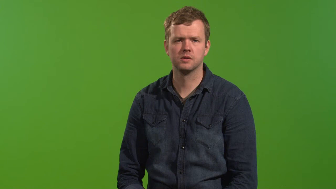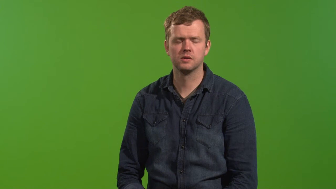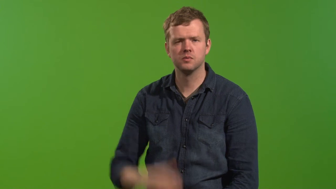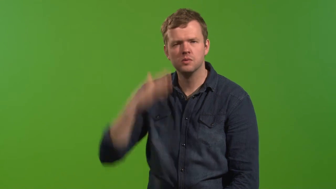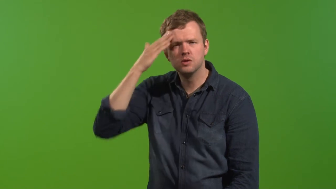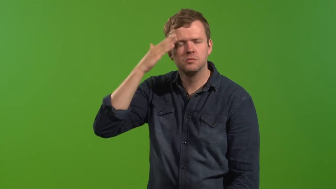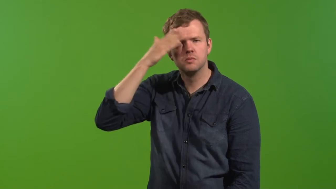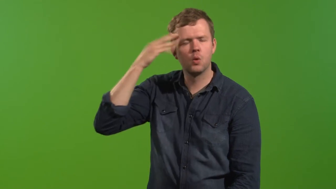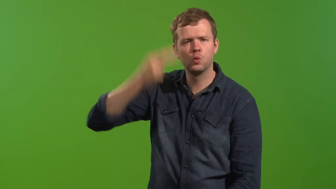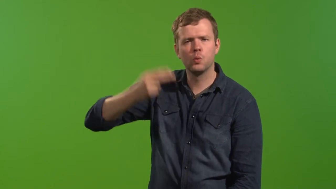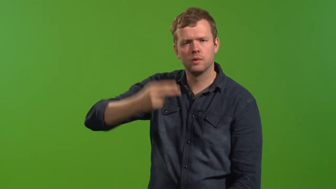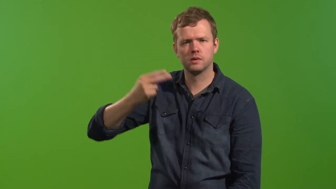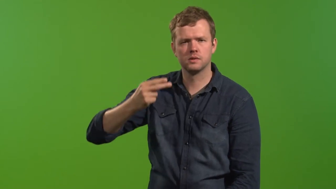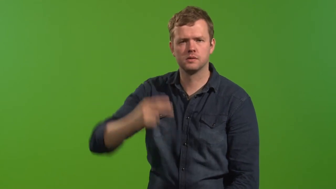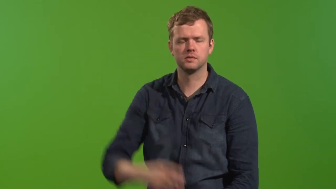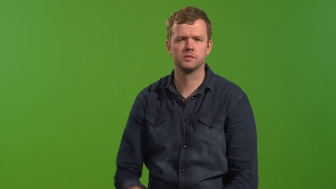spádómur